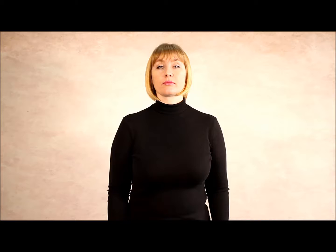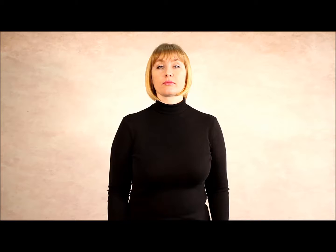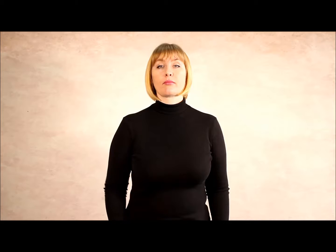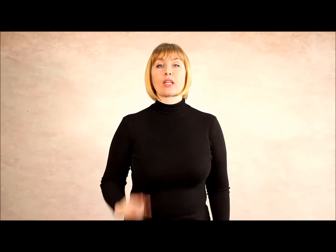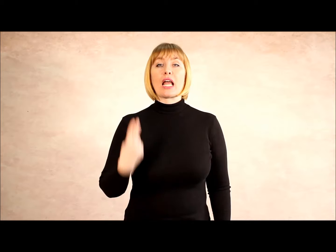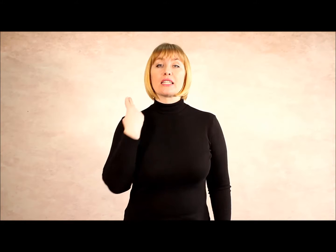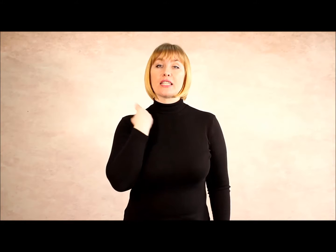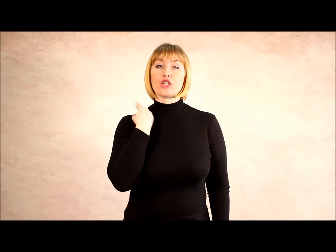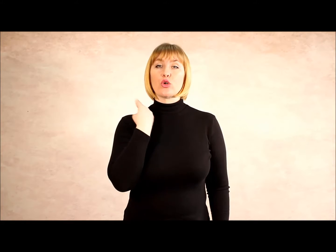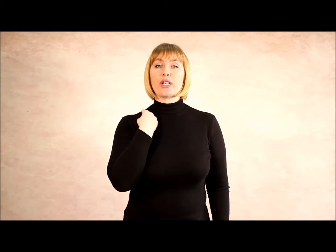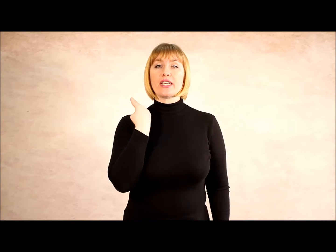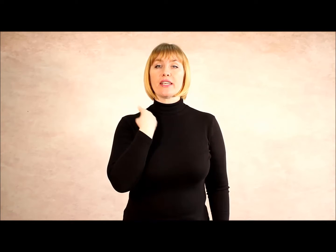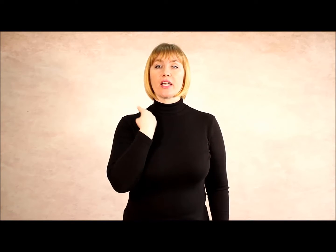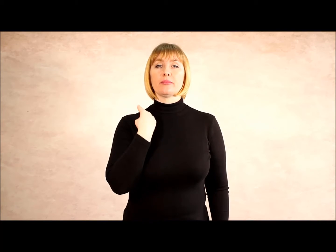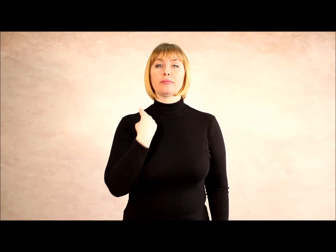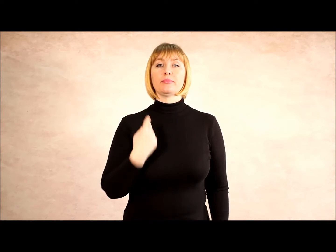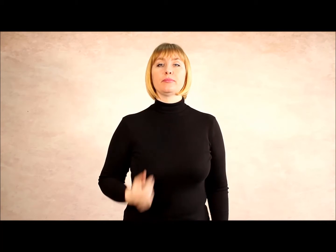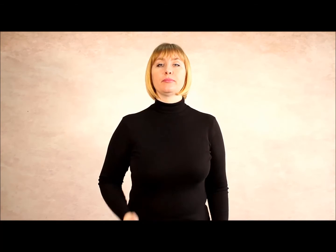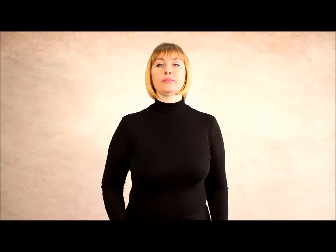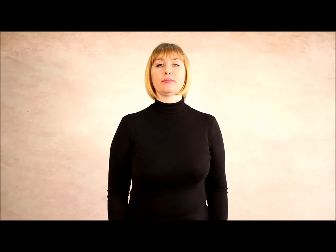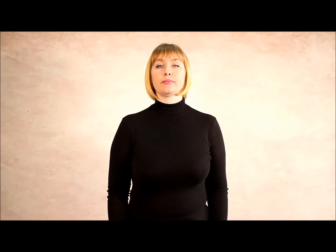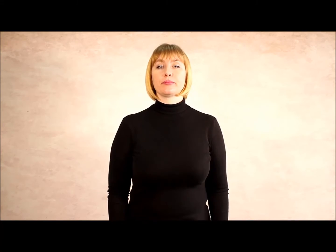Datorie